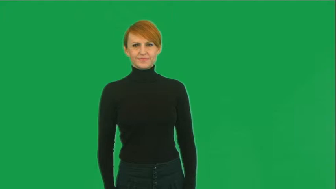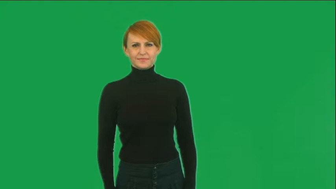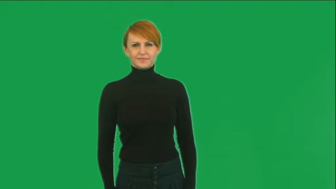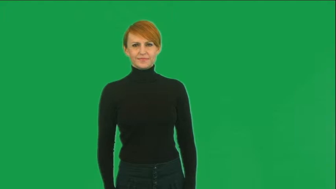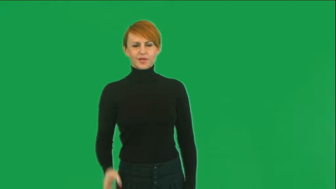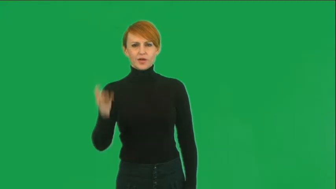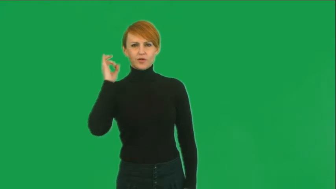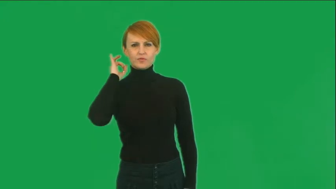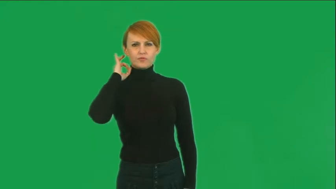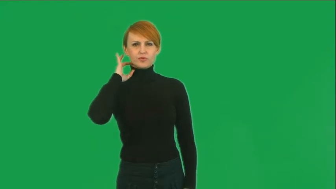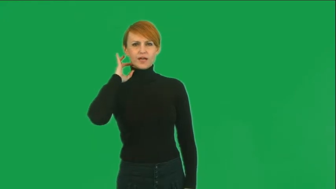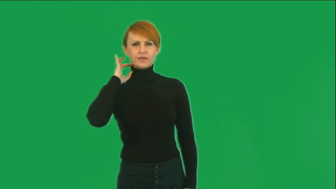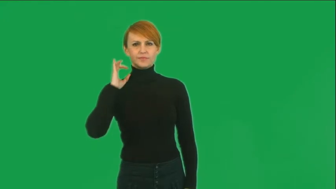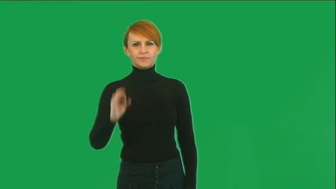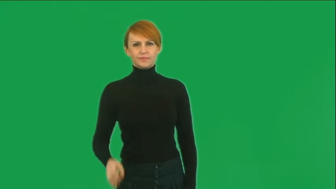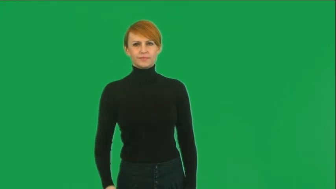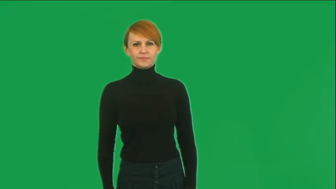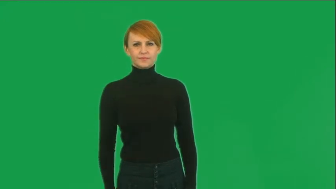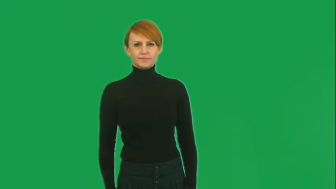wódka